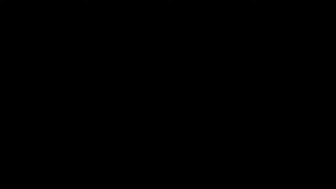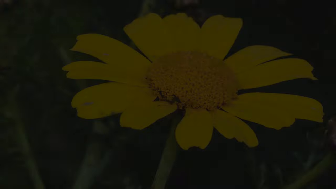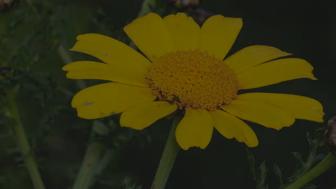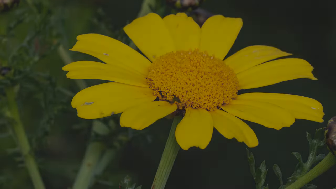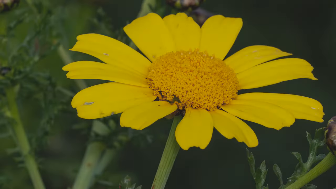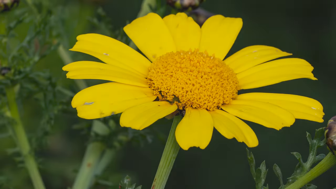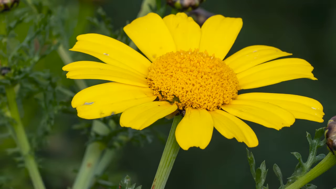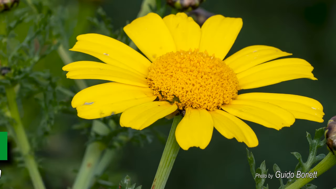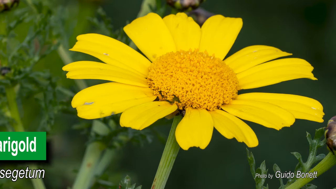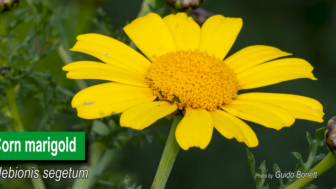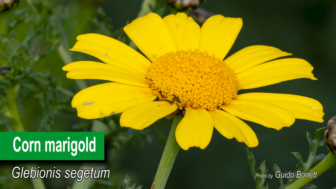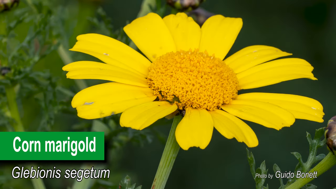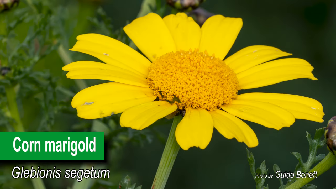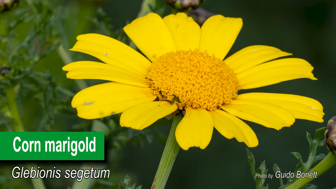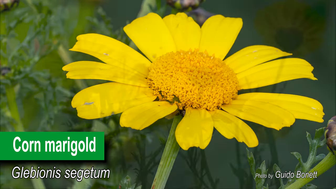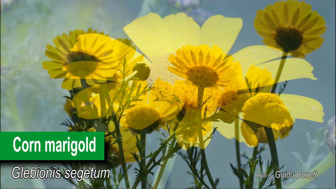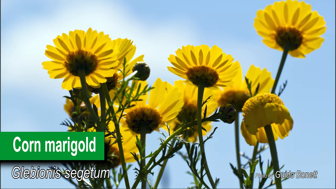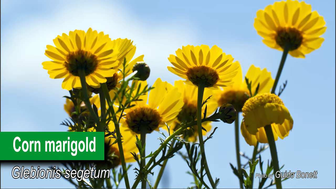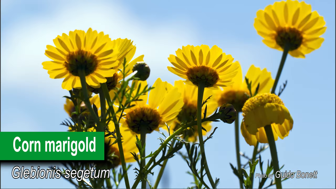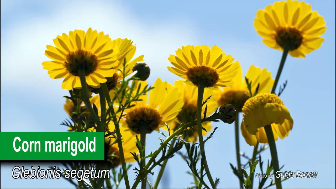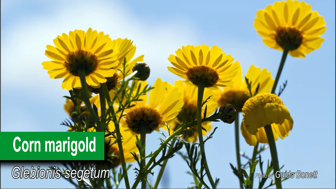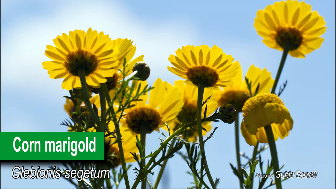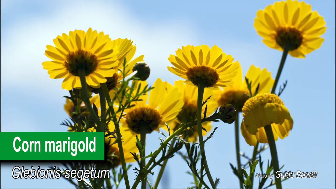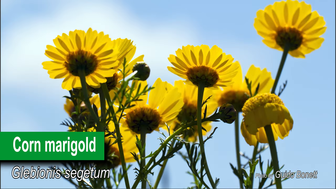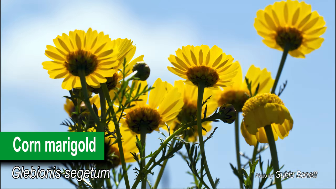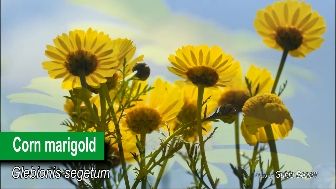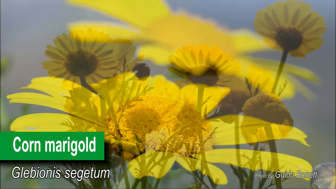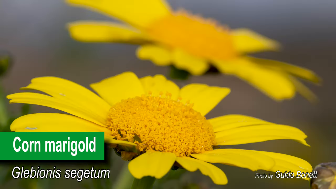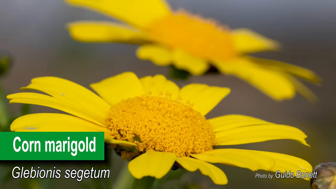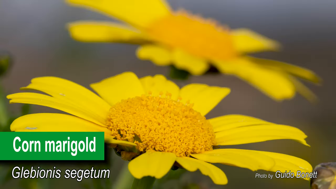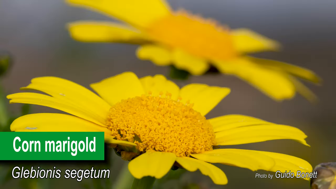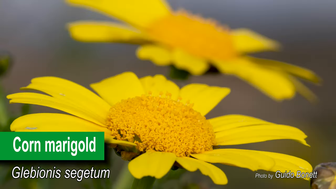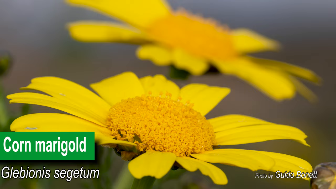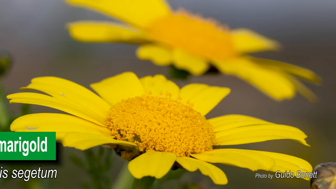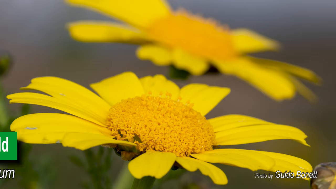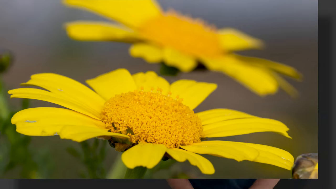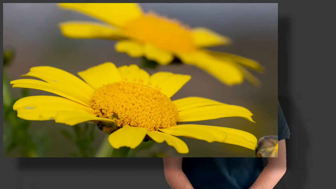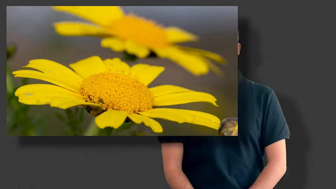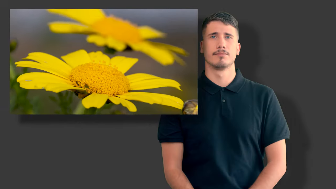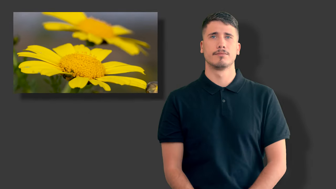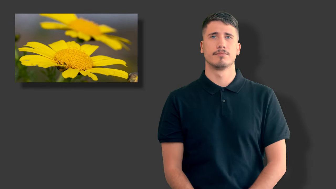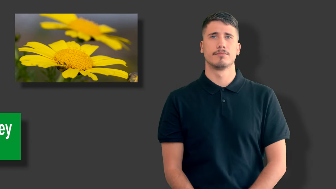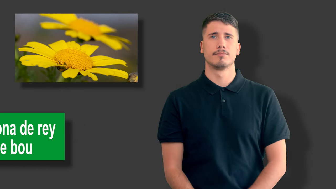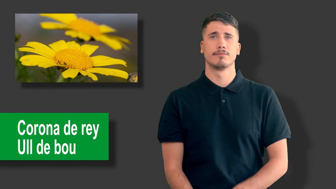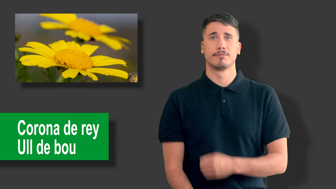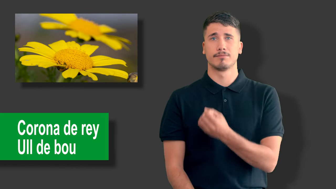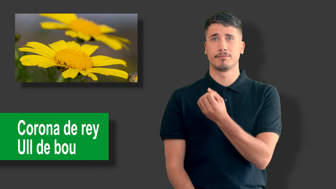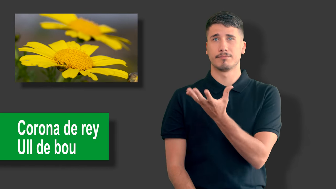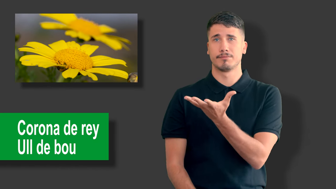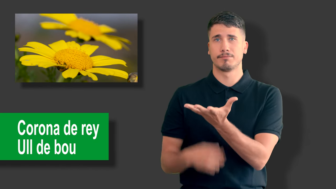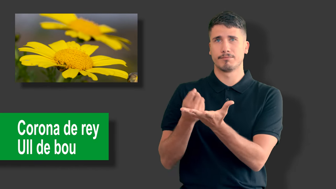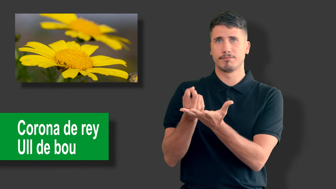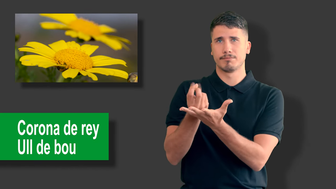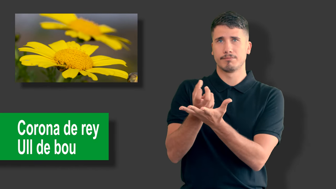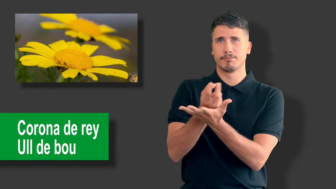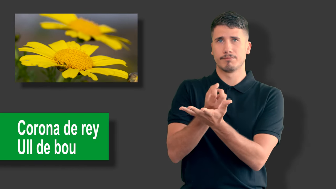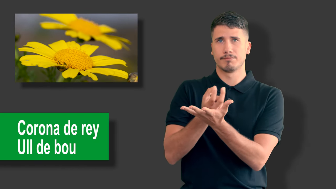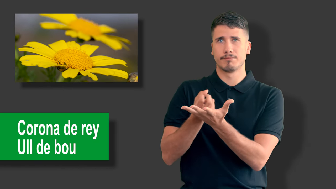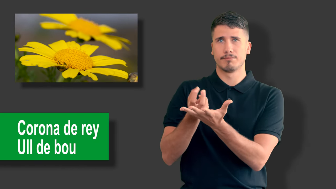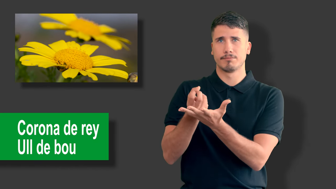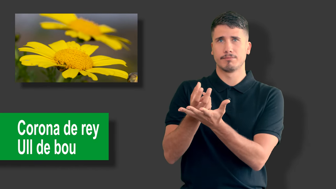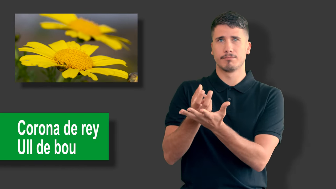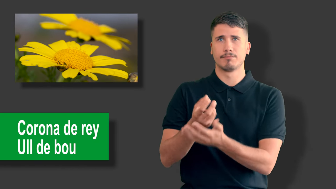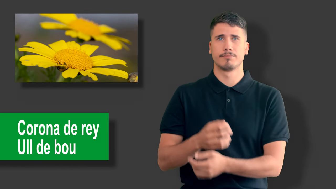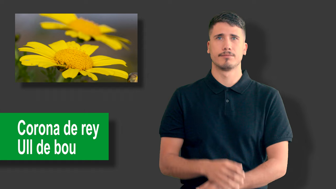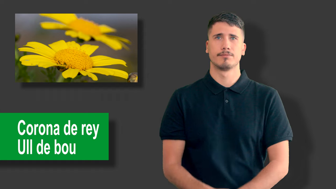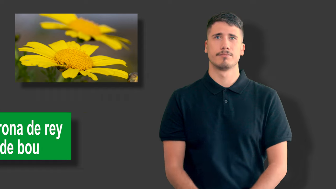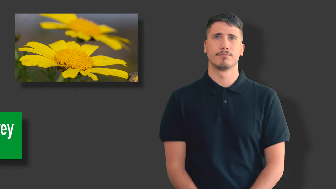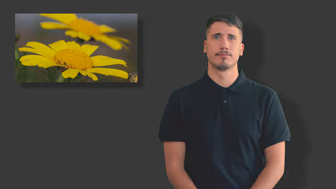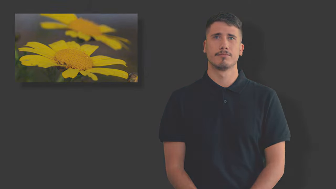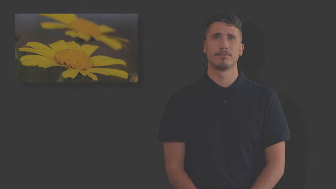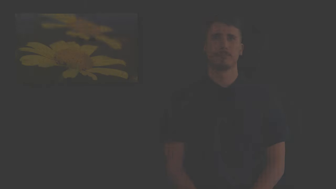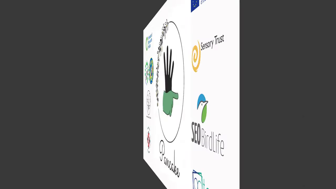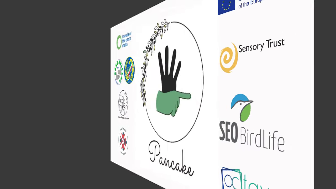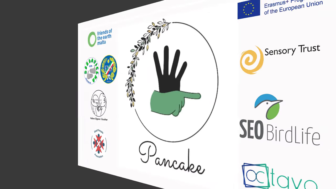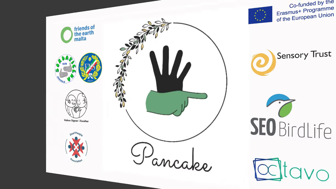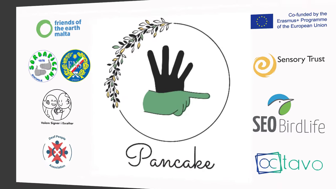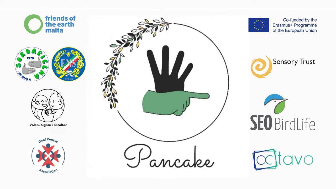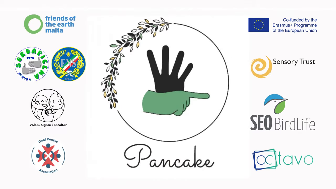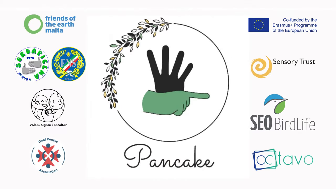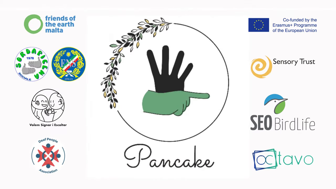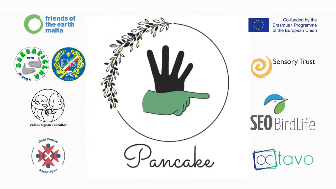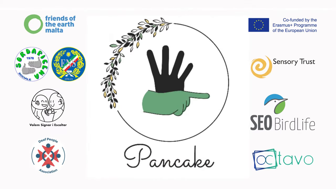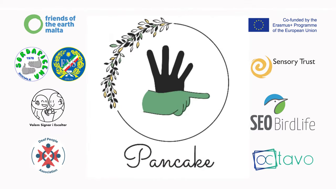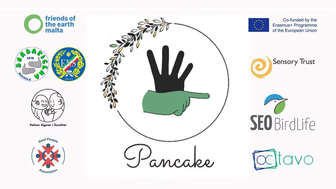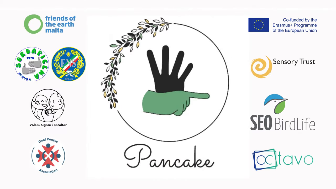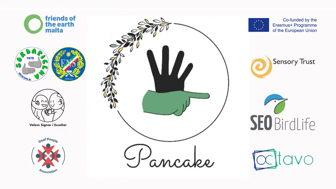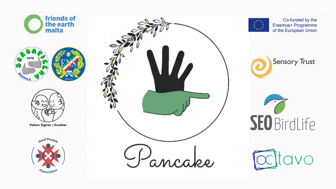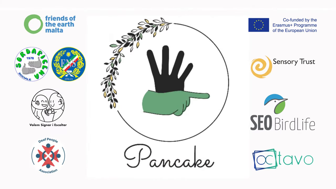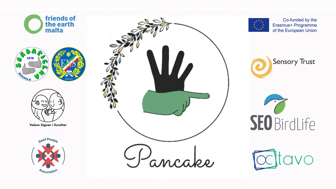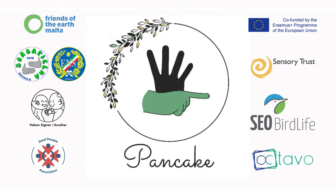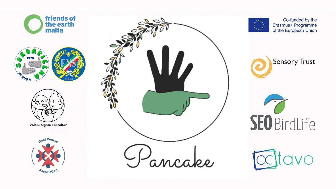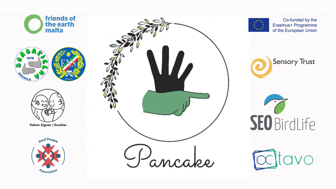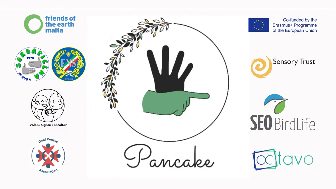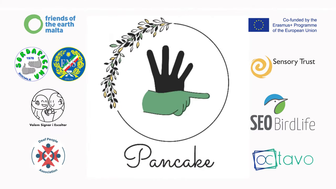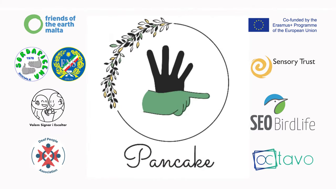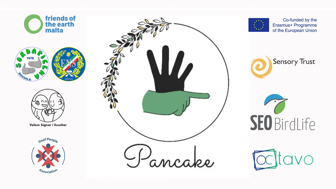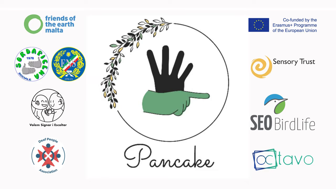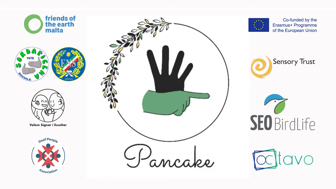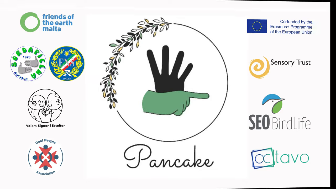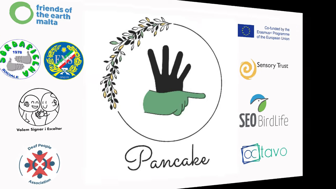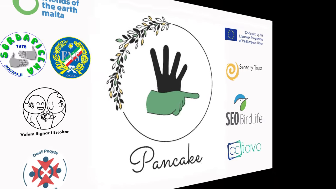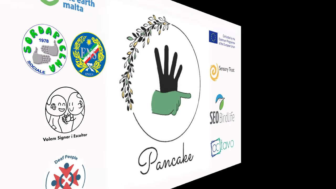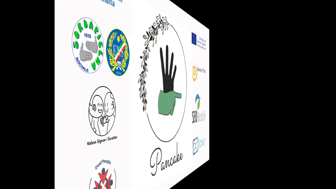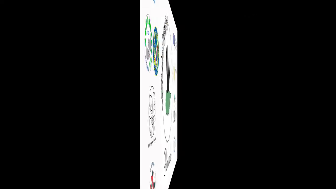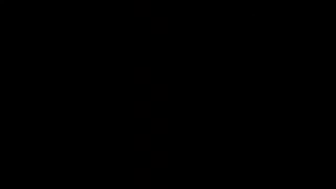Corona de rey